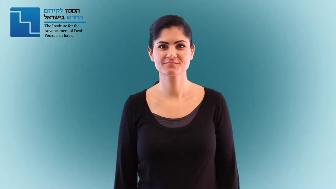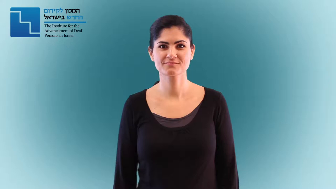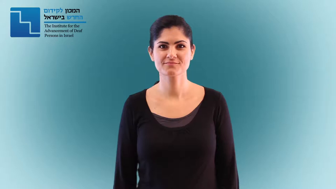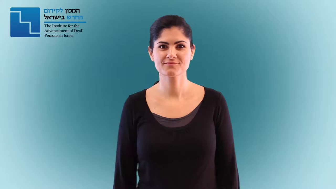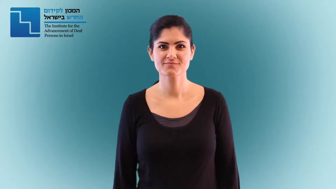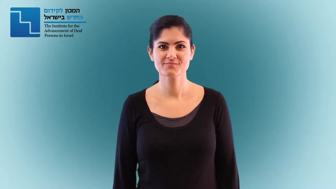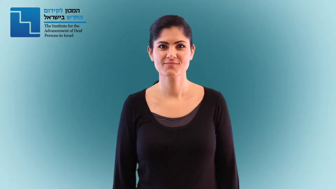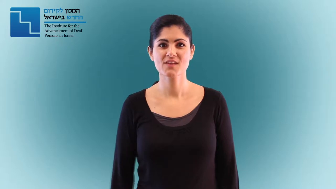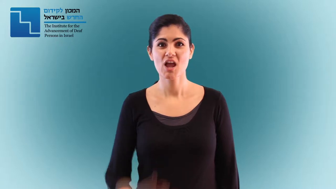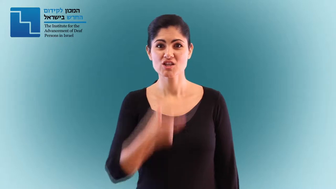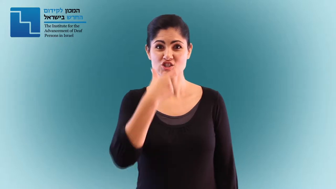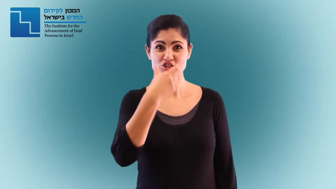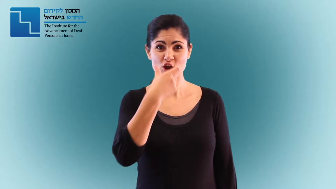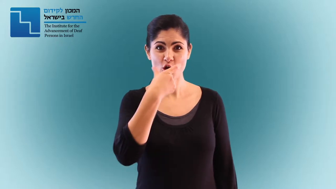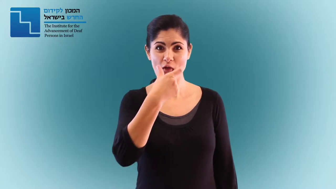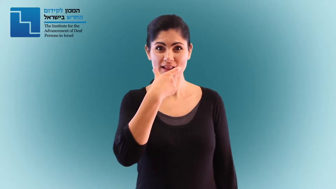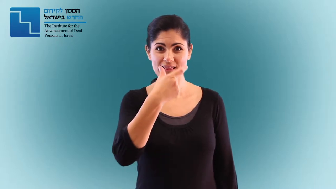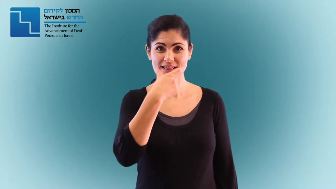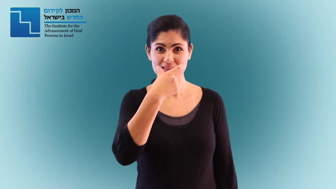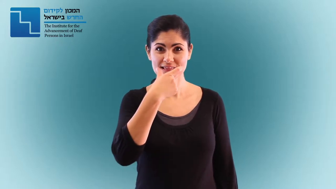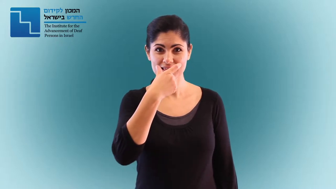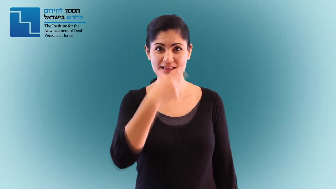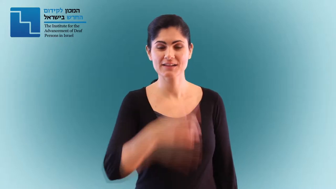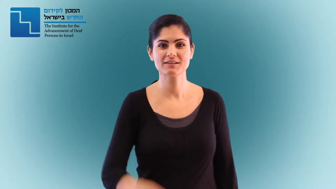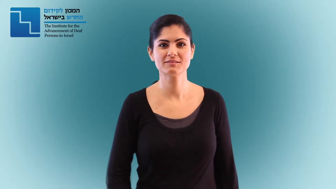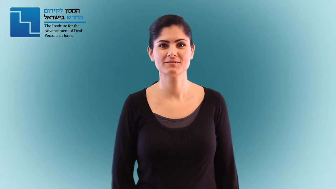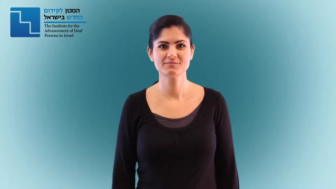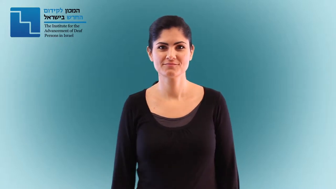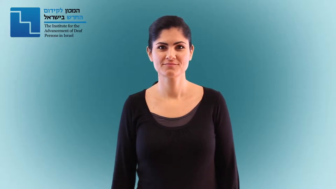שוקולד